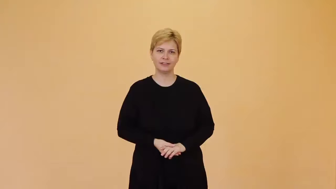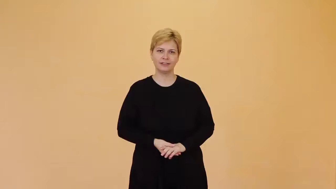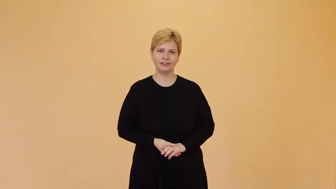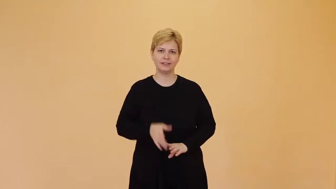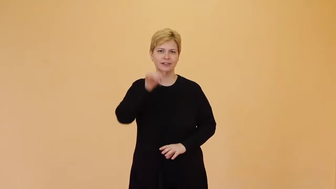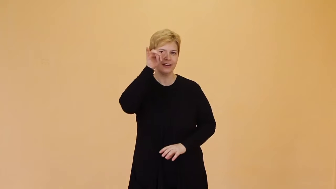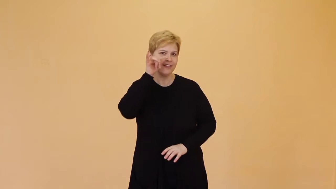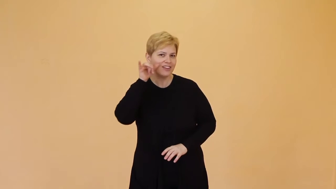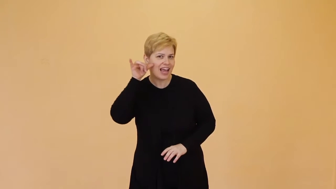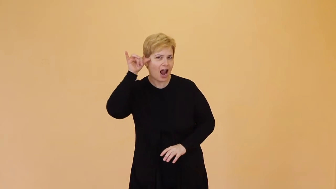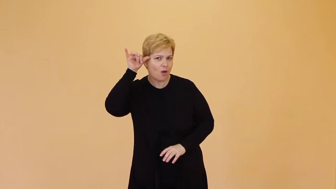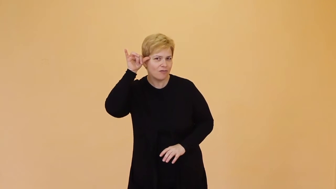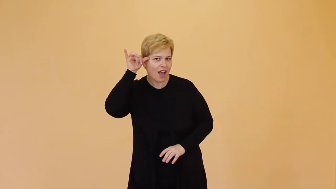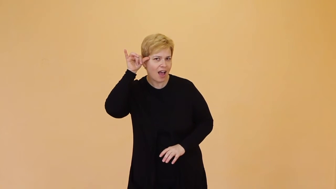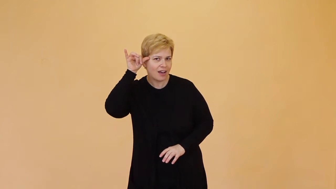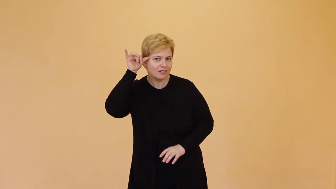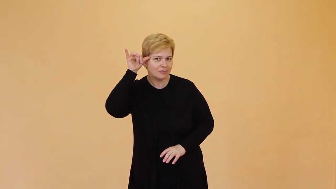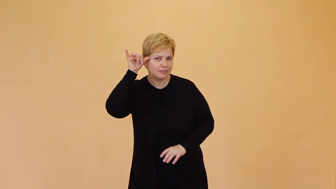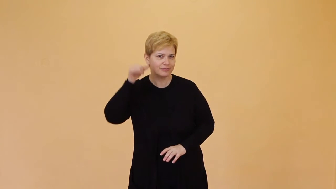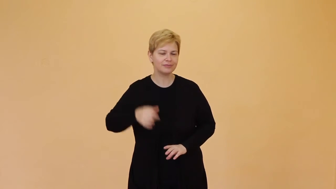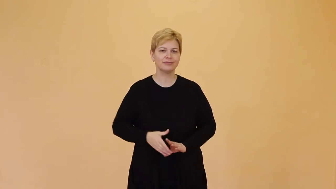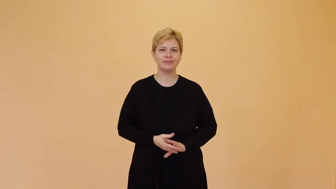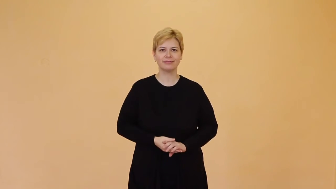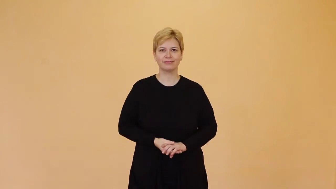fialová